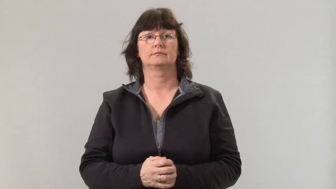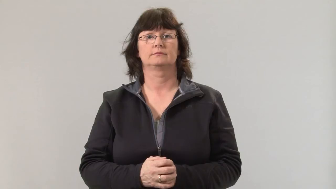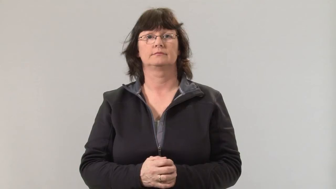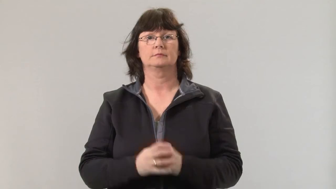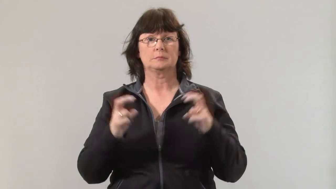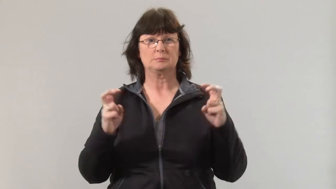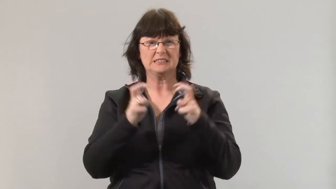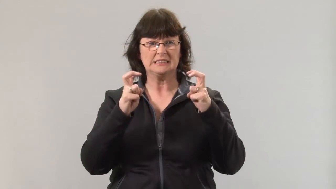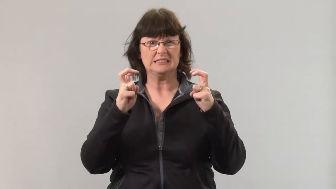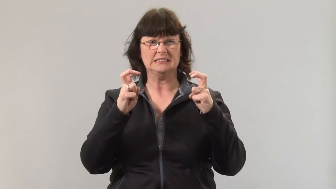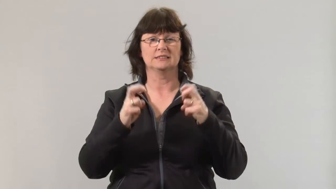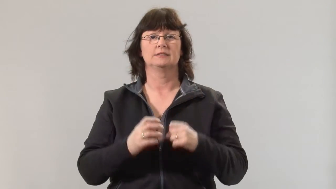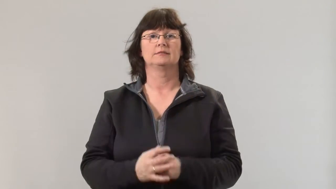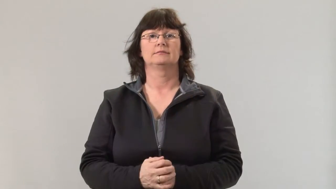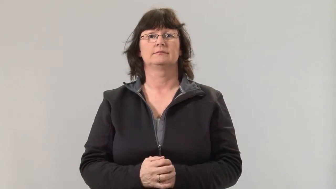Spenna